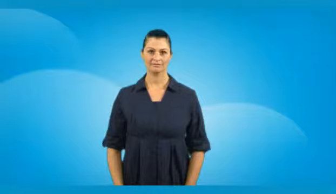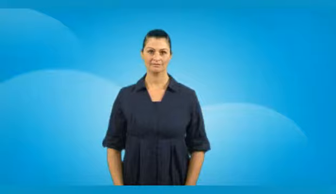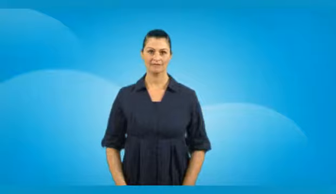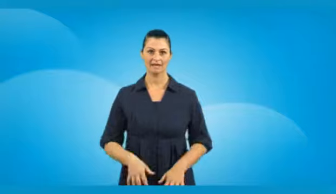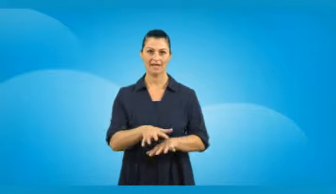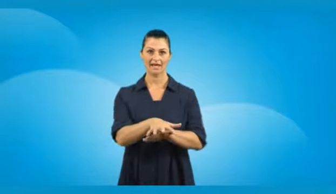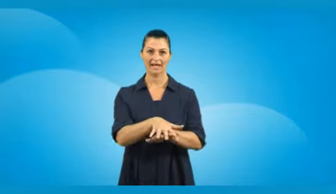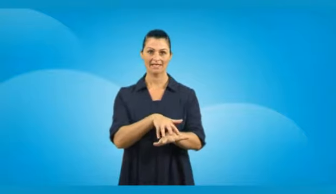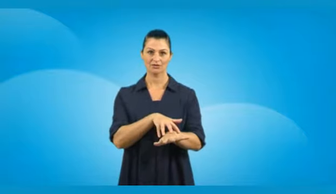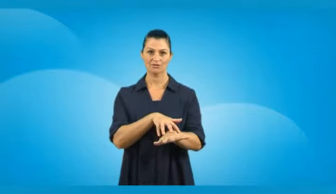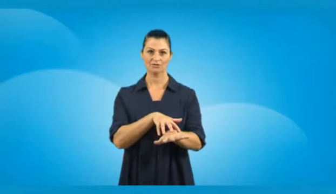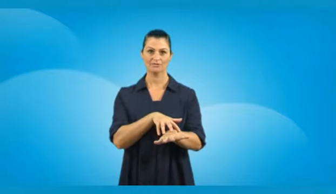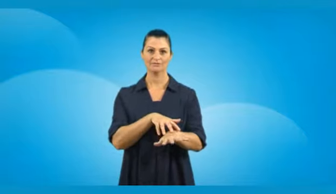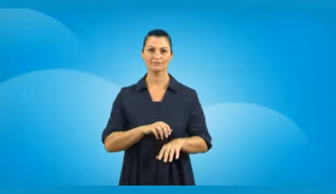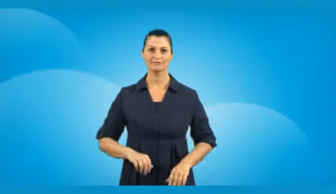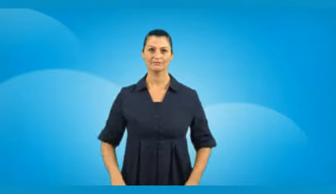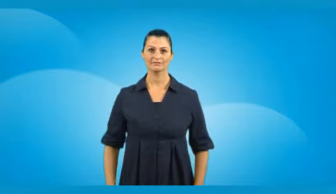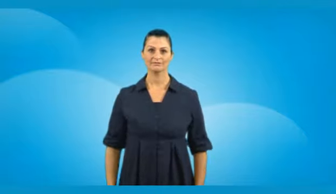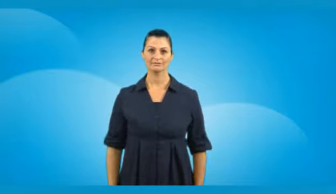Kesztyű